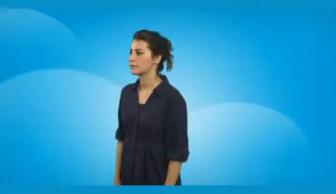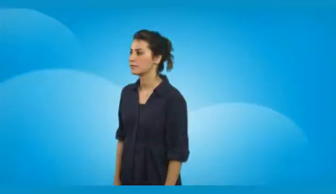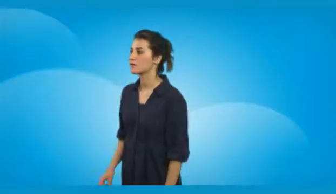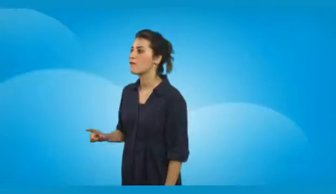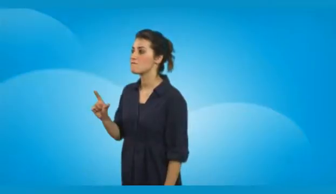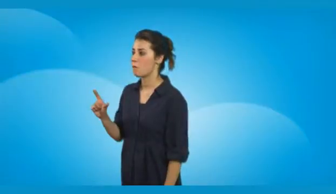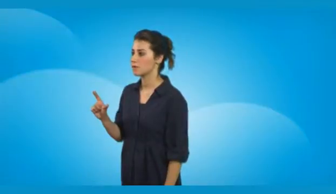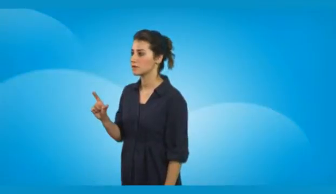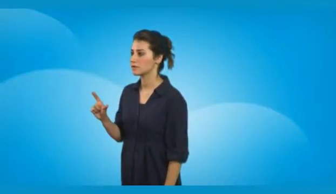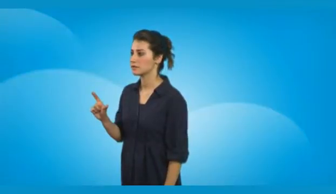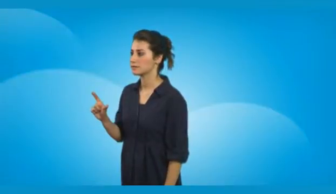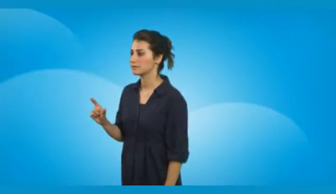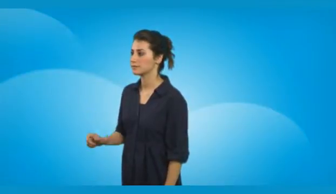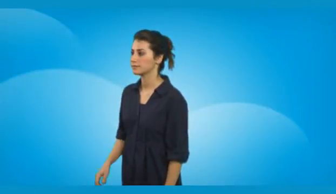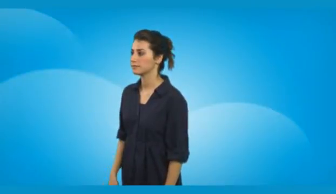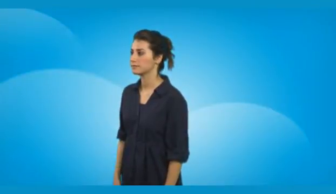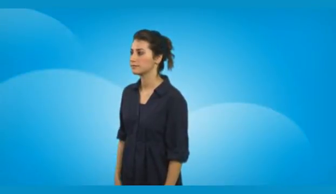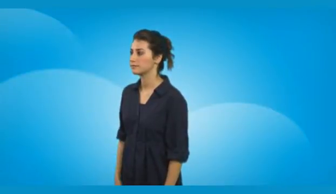Font